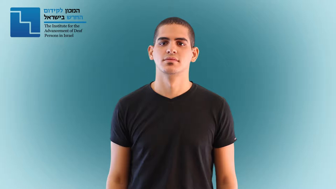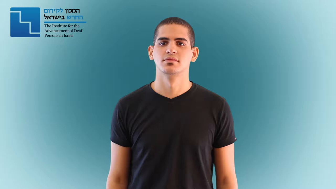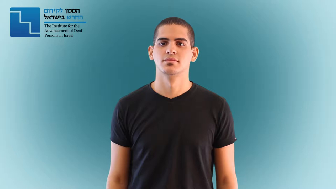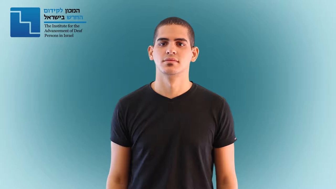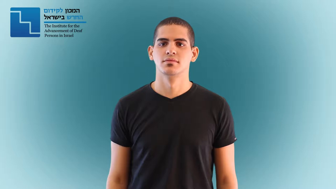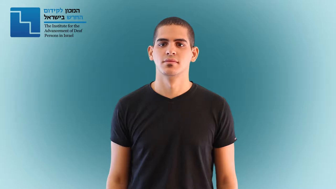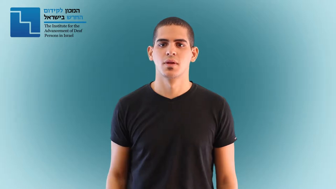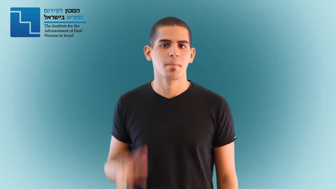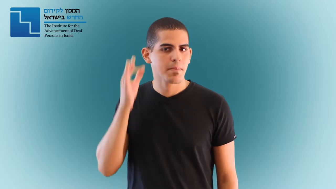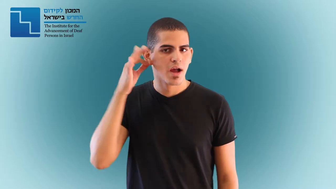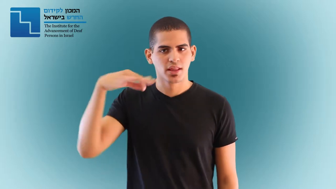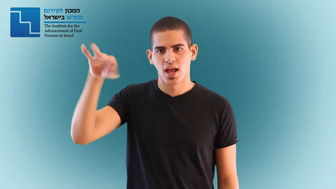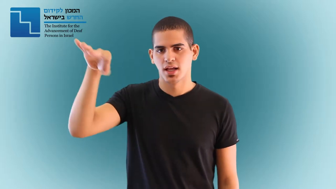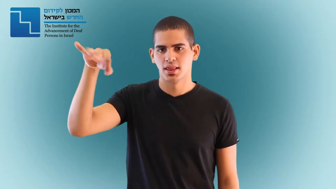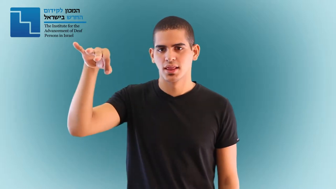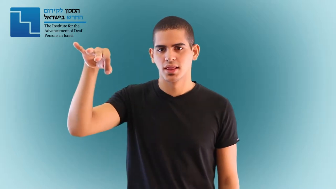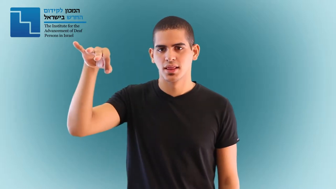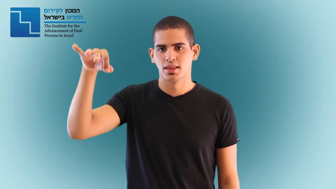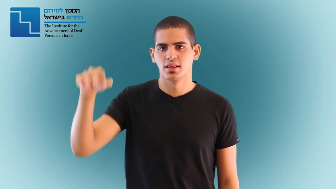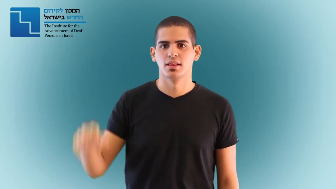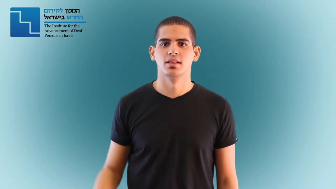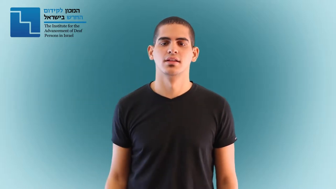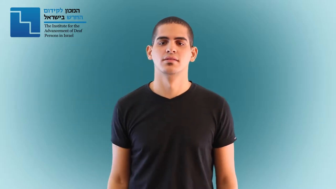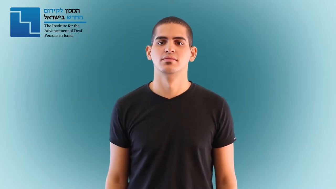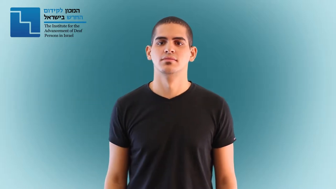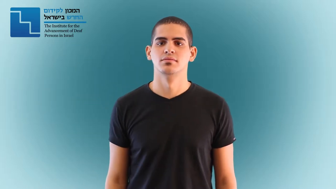בת יחידה